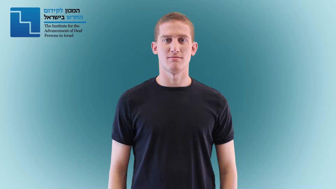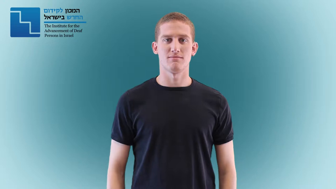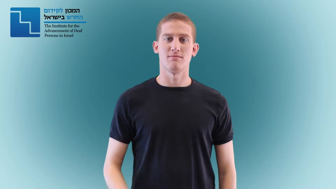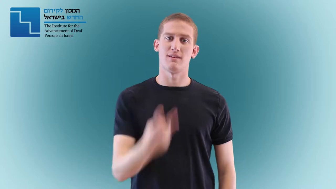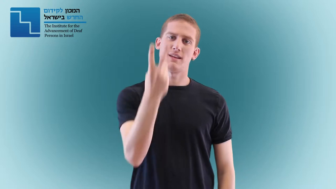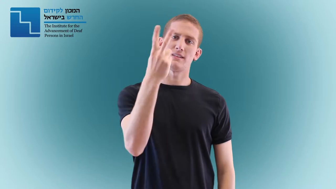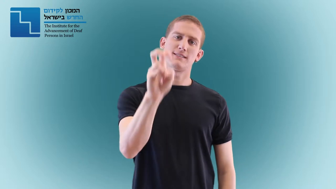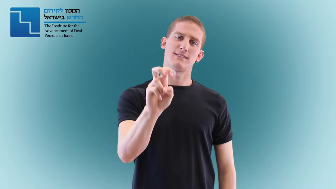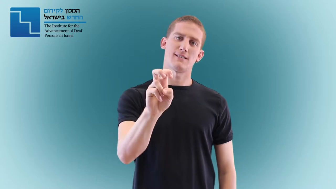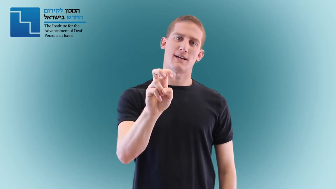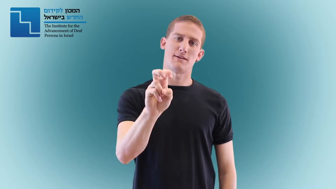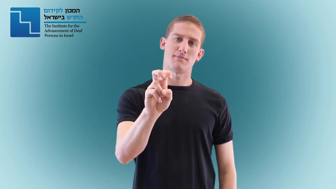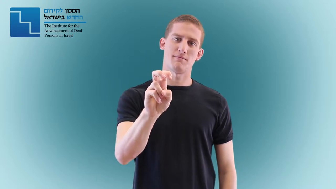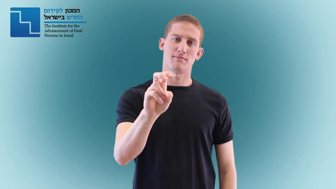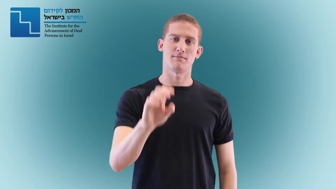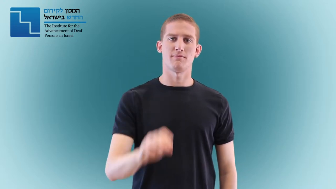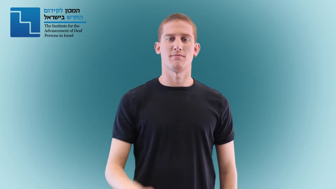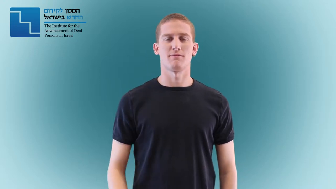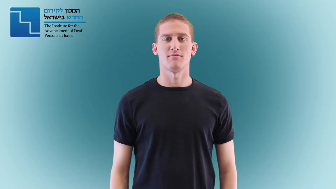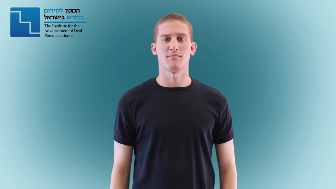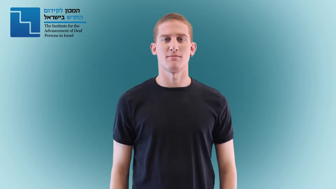עשרים